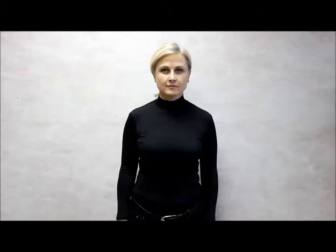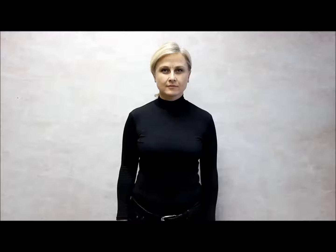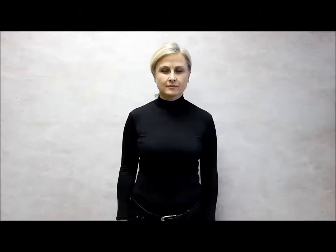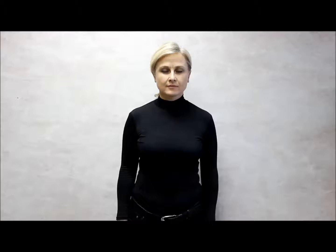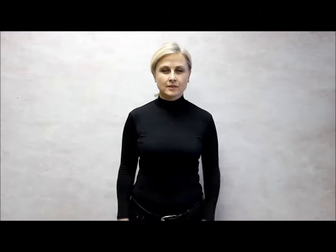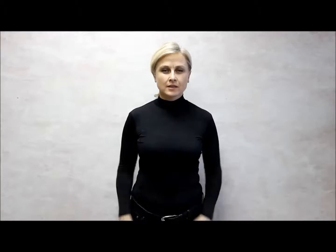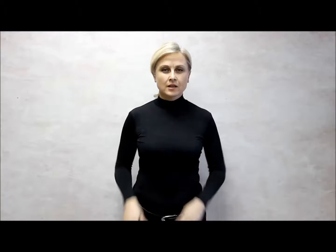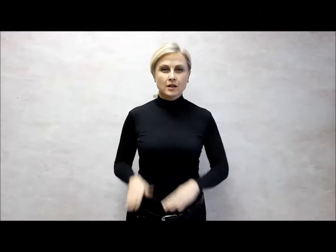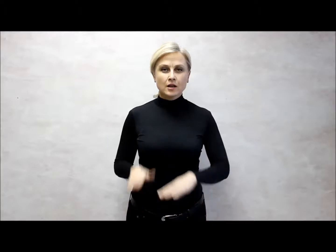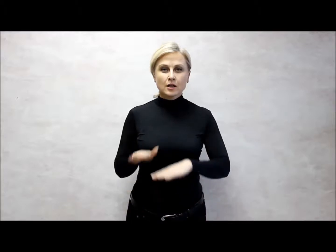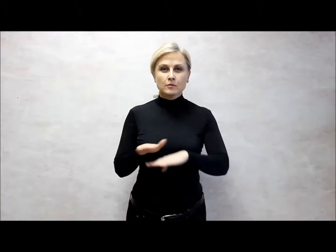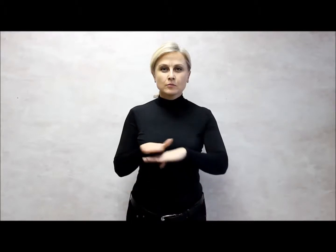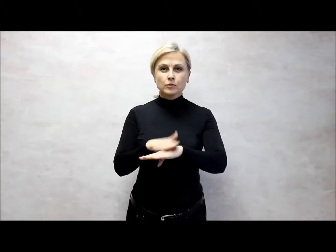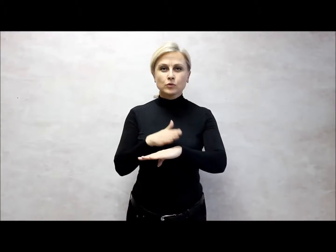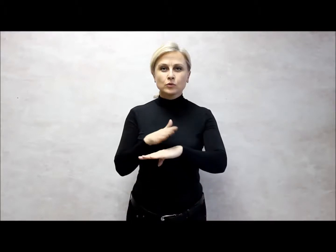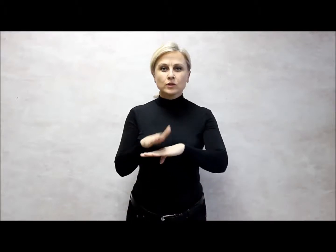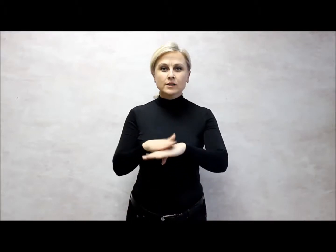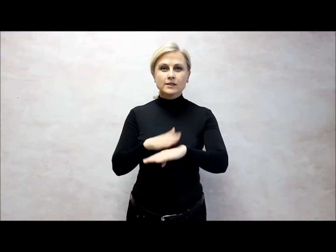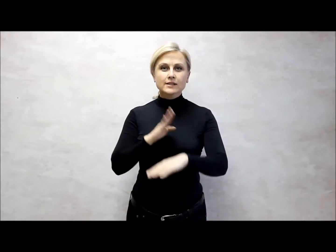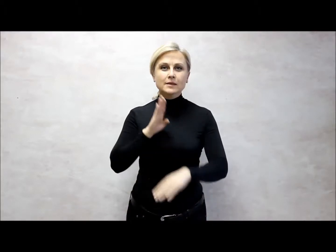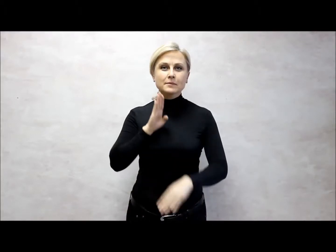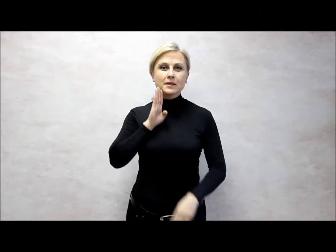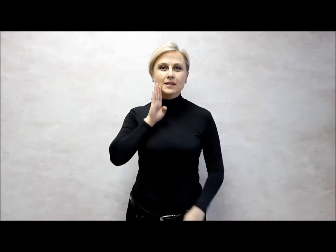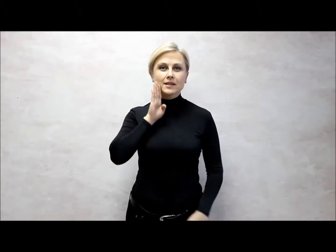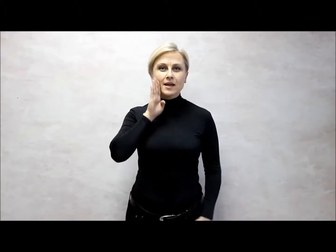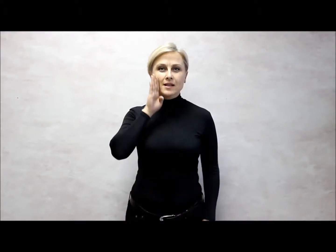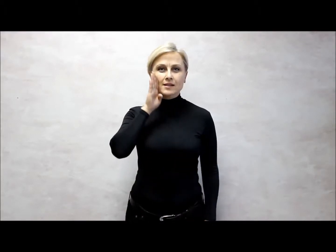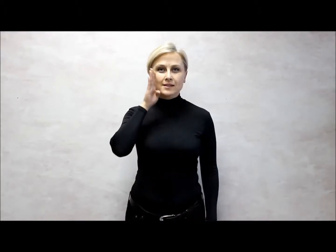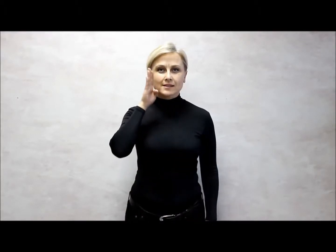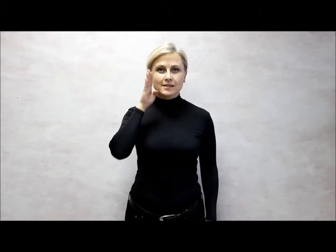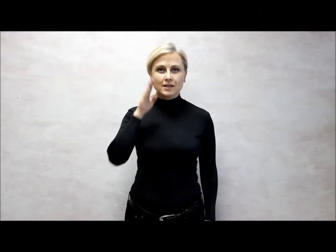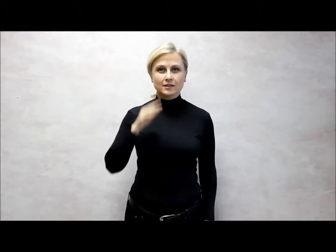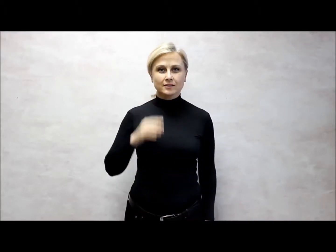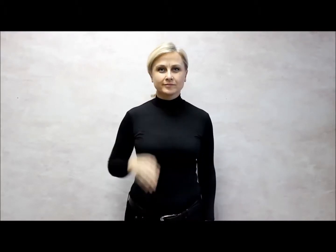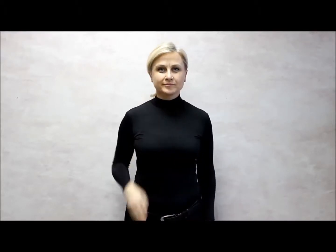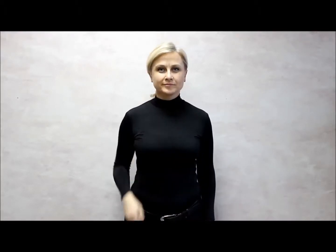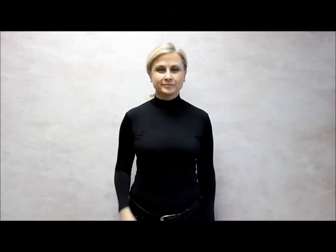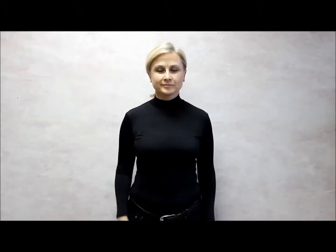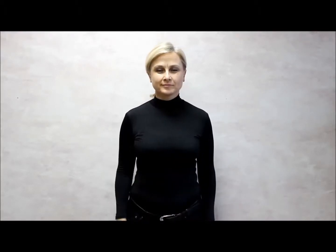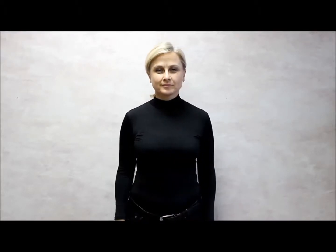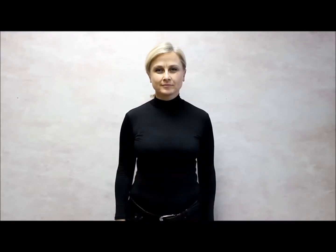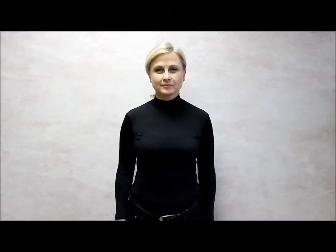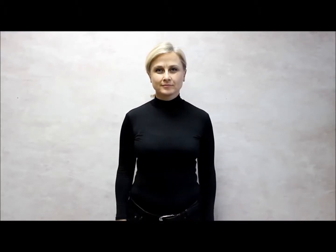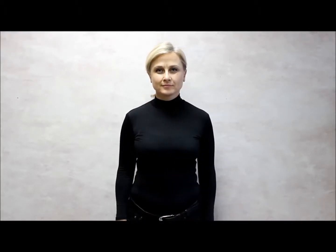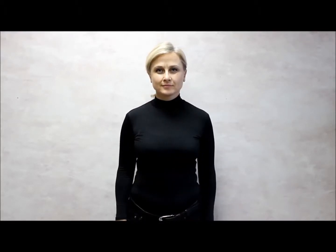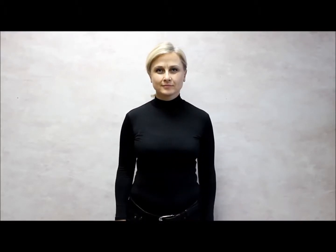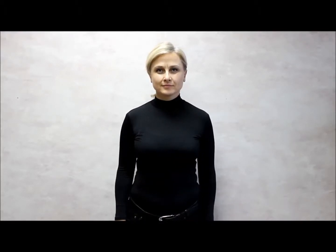Bună dimineața